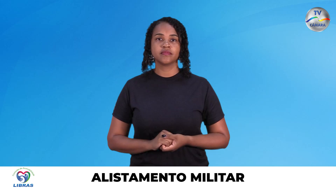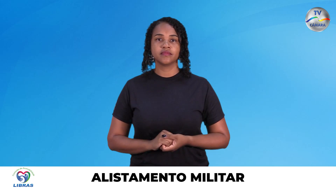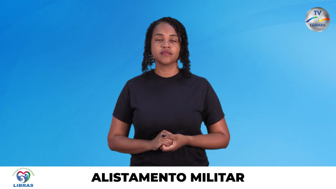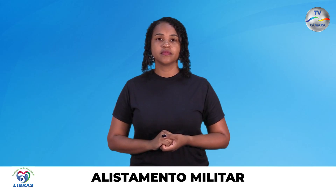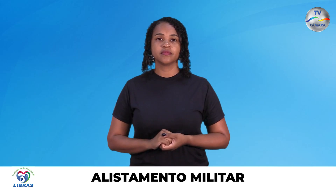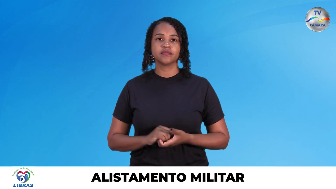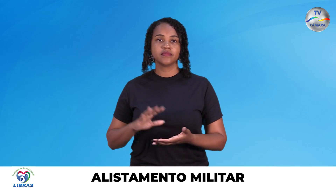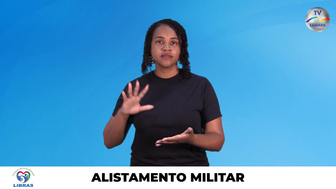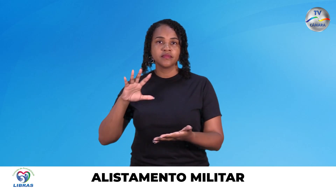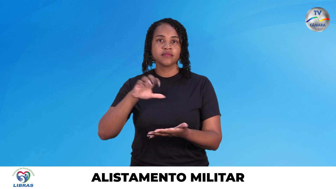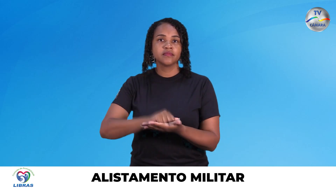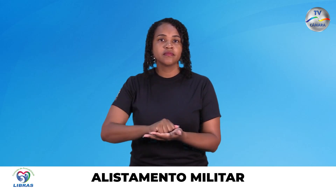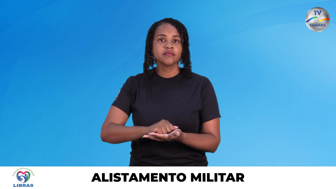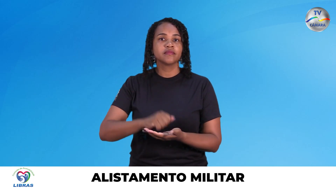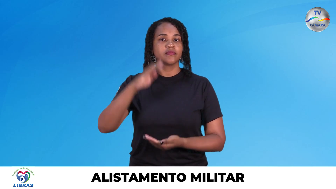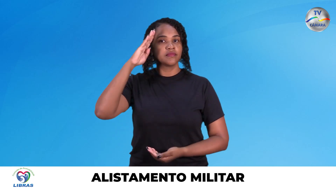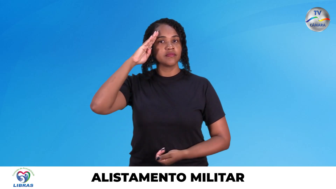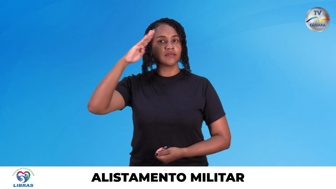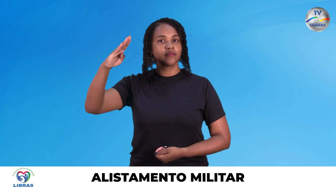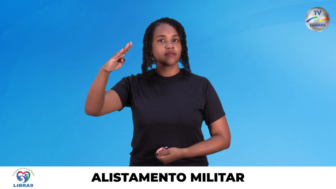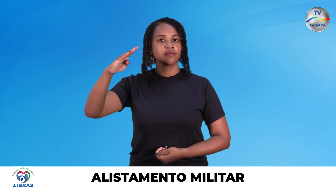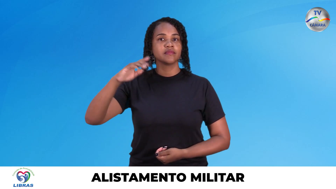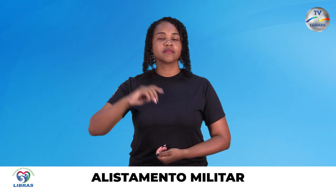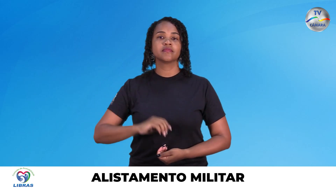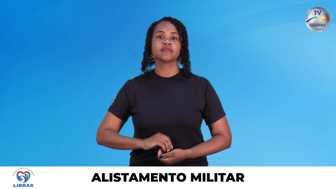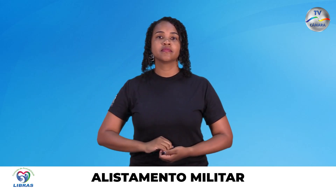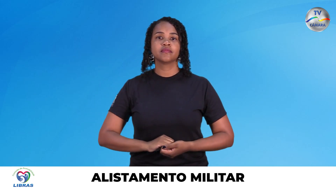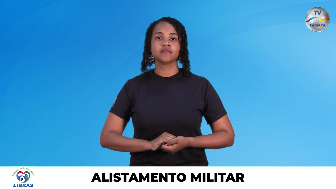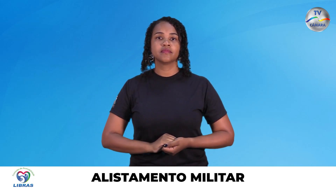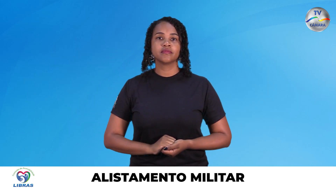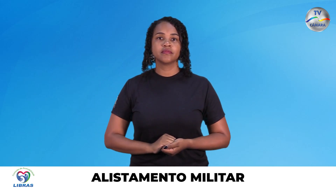Alistamento militar